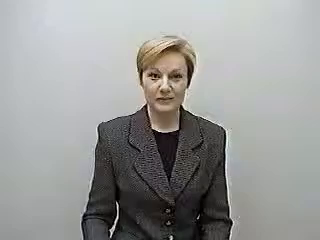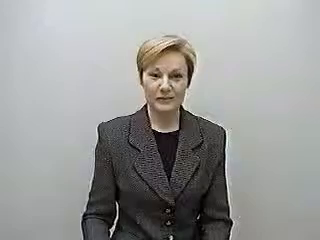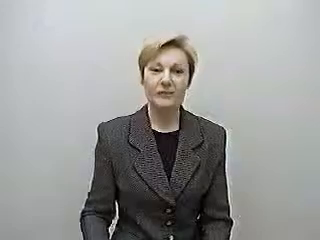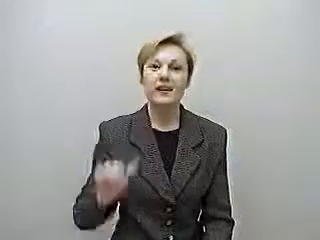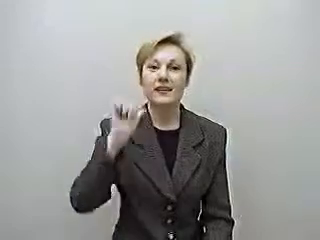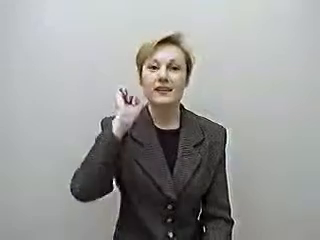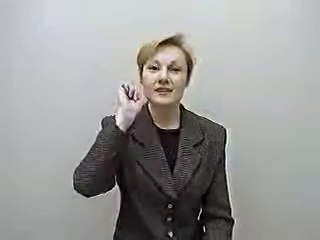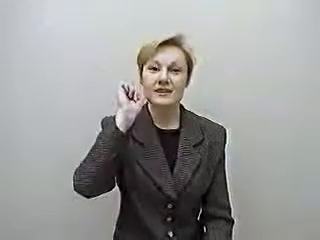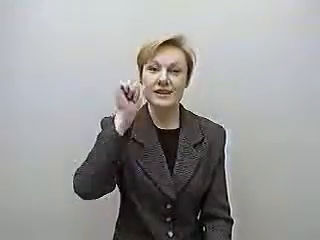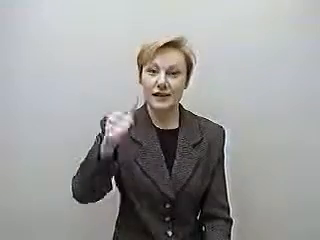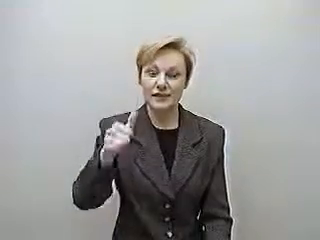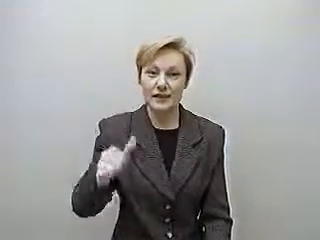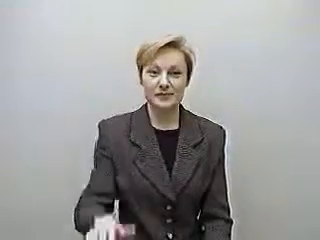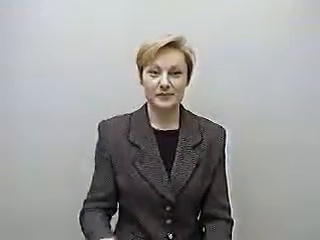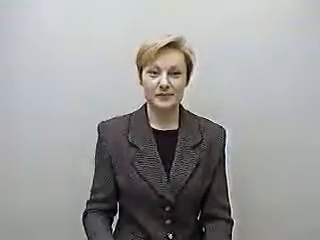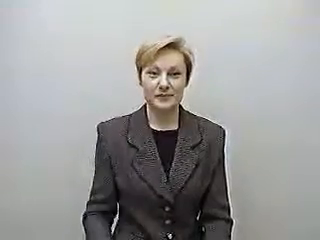завтра